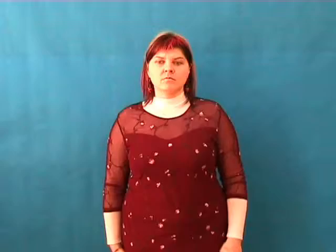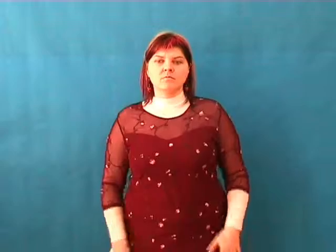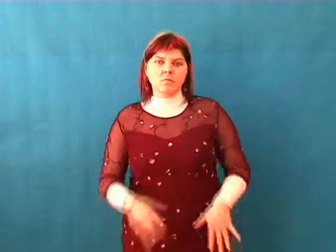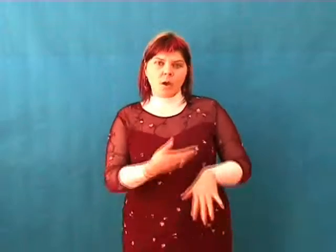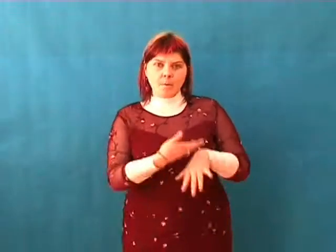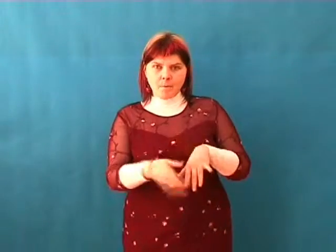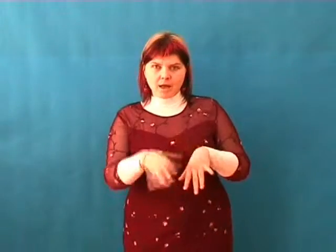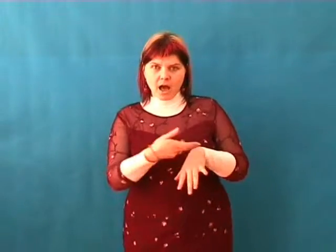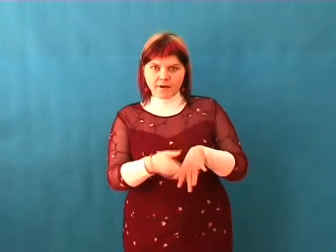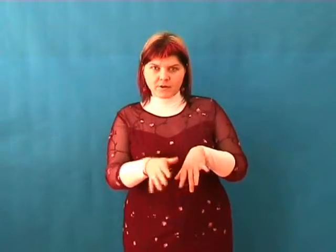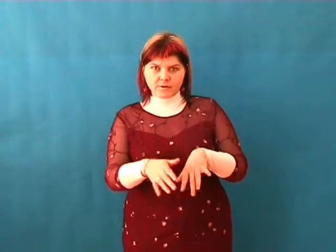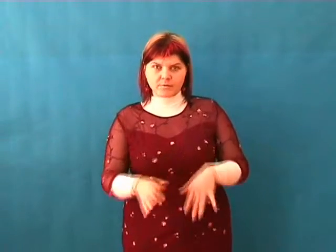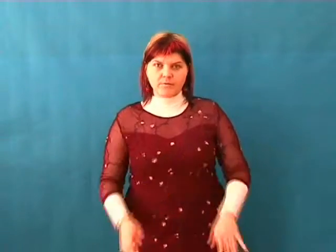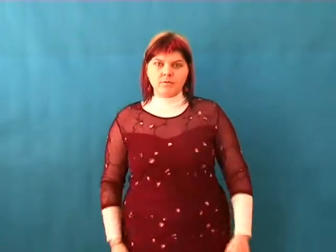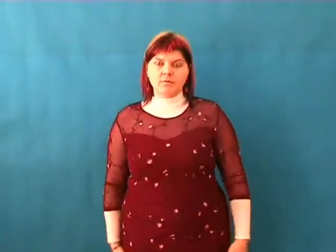makaron